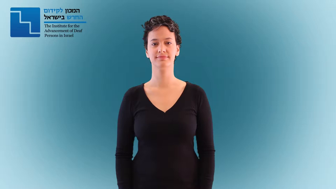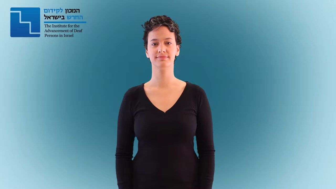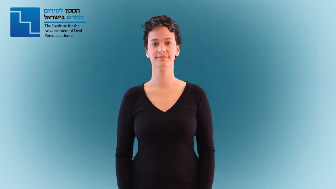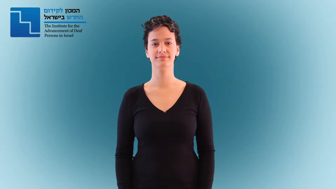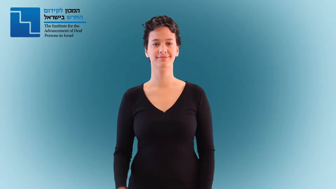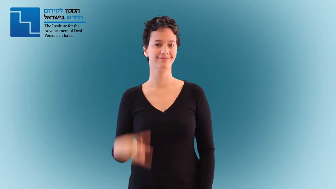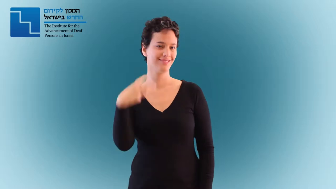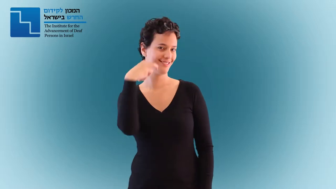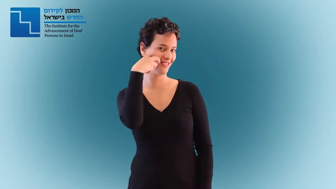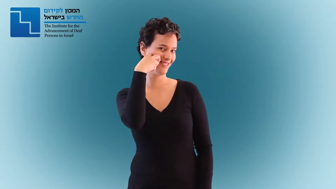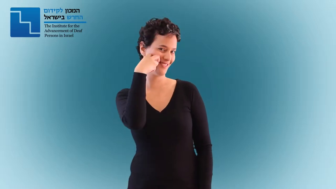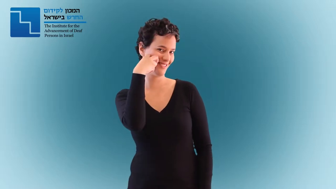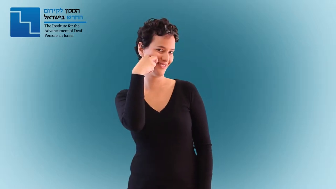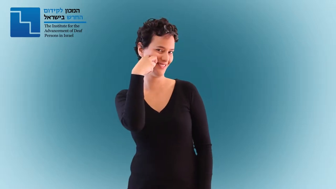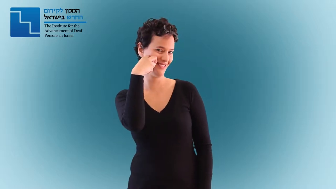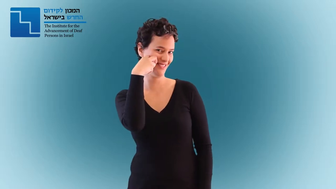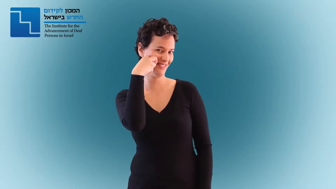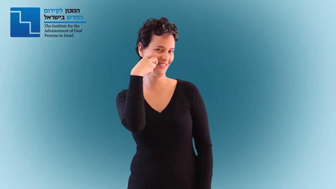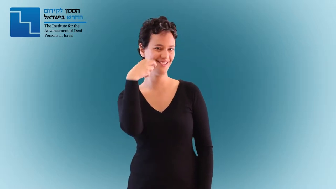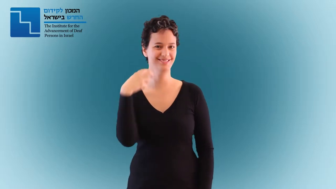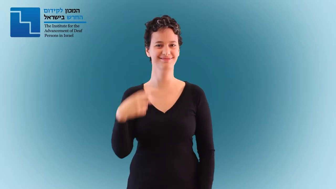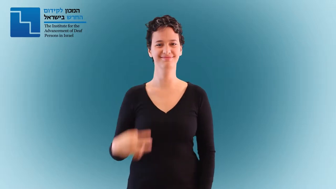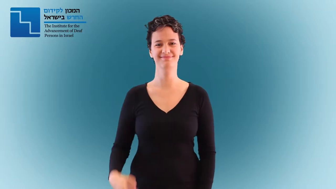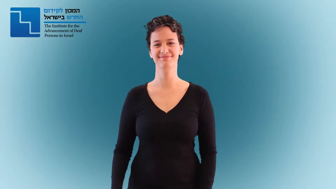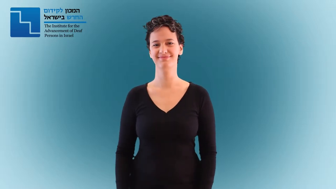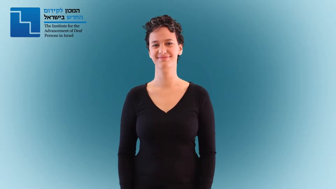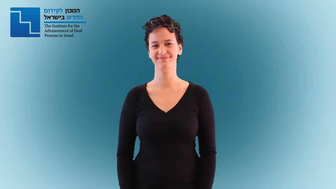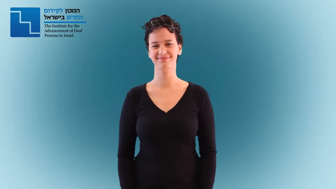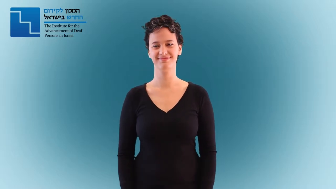מחמאה